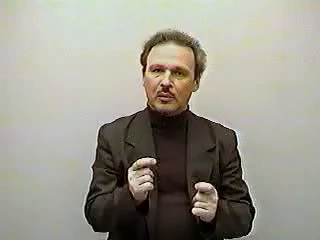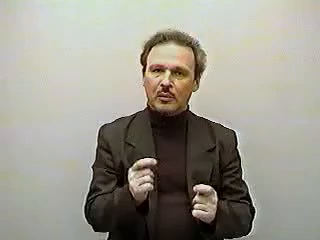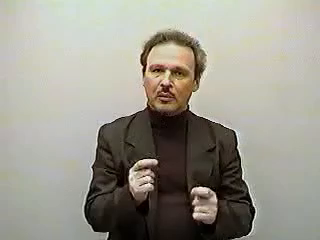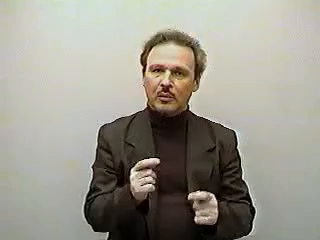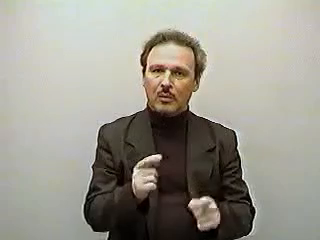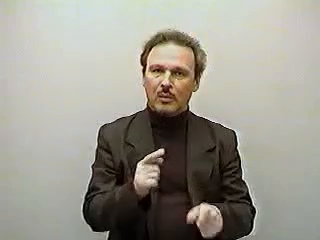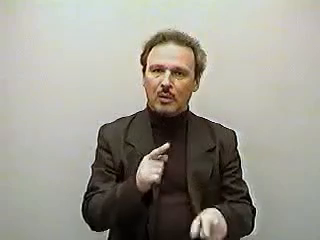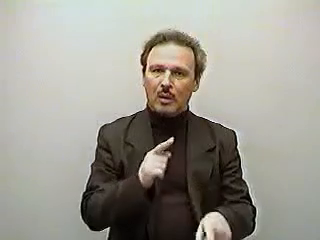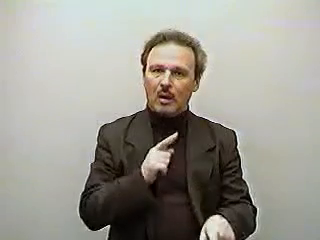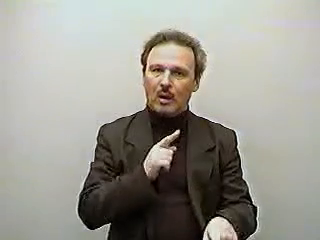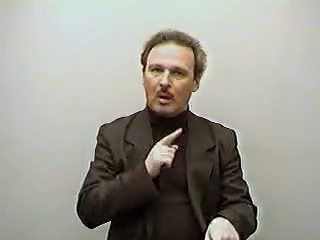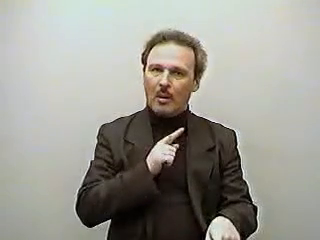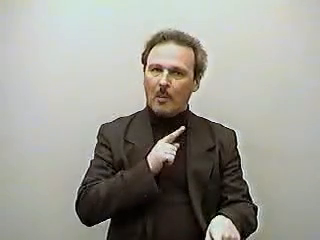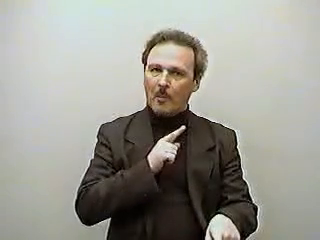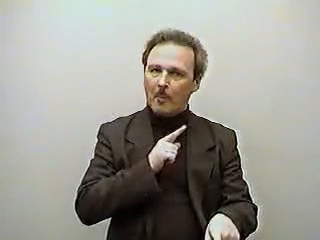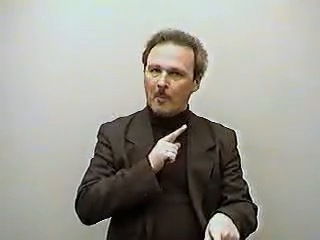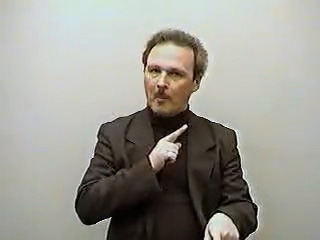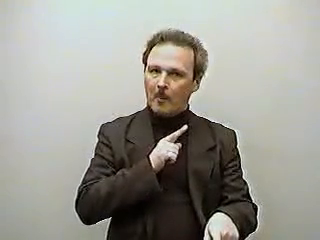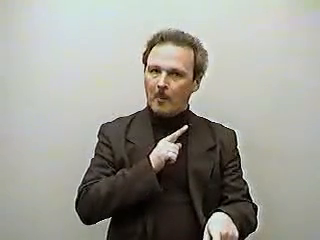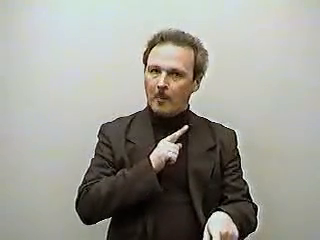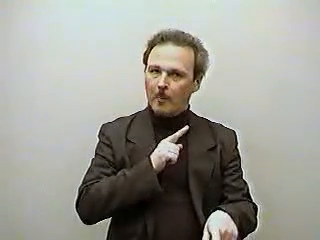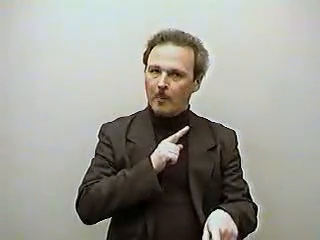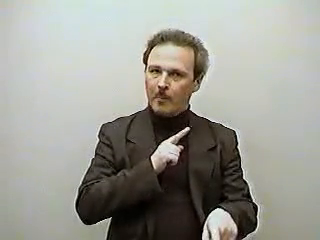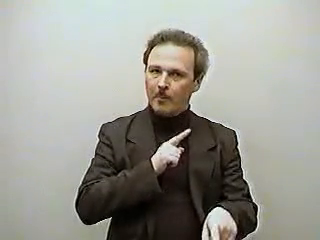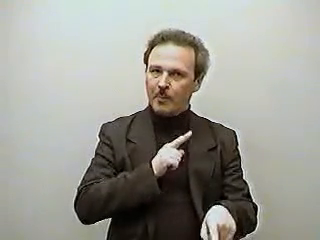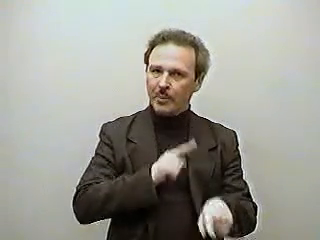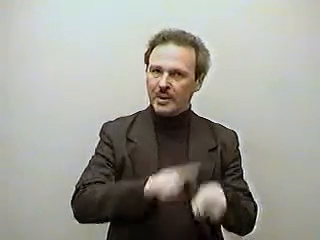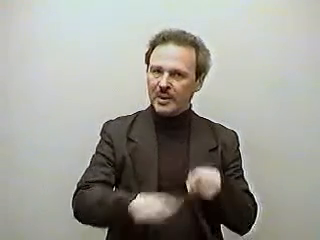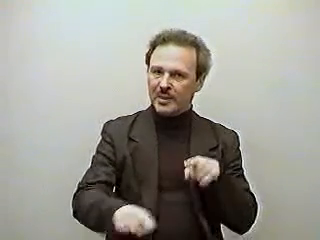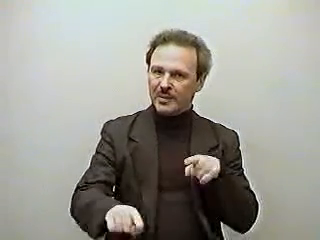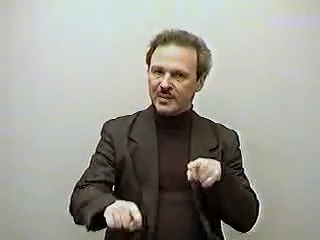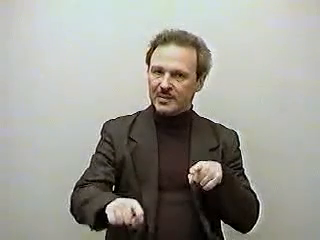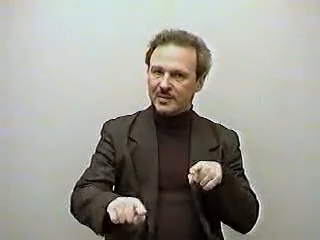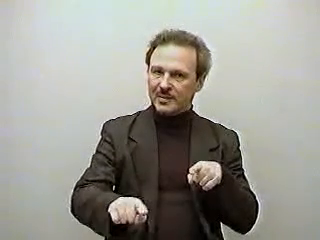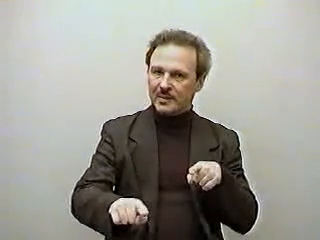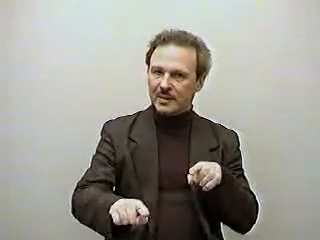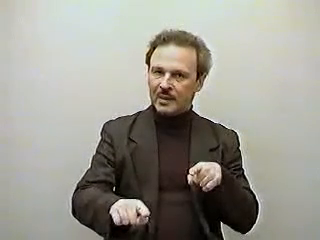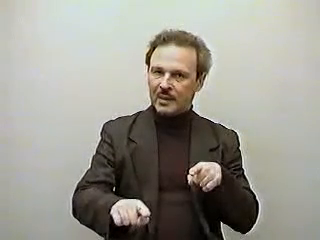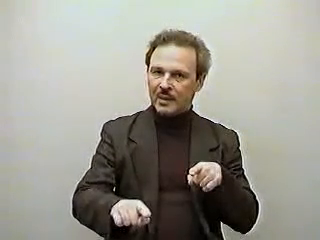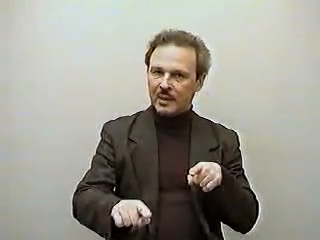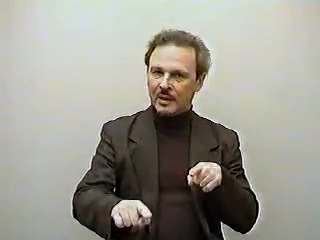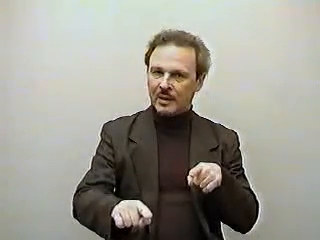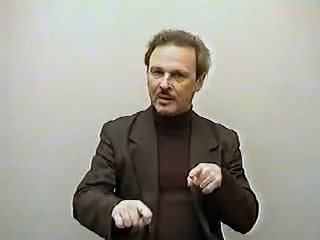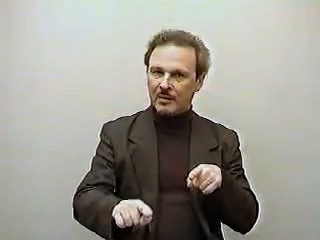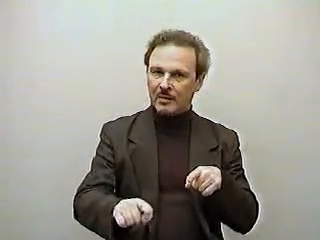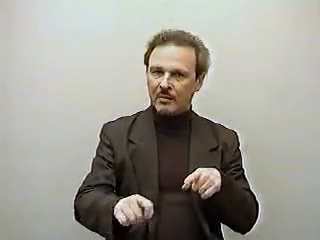быстрый